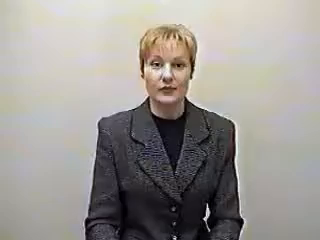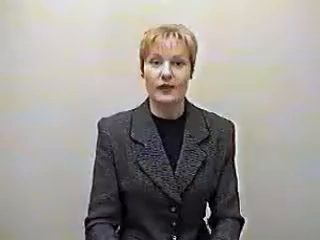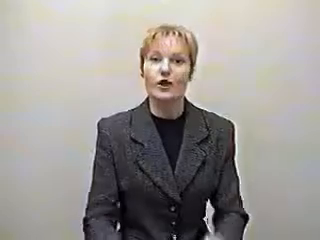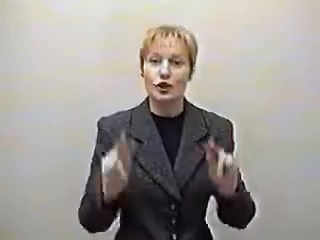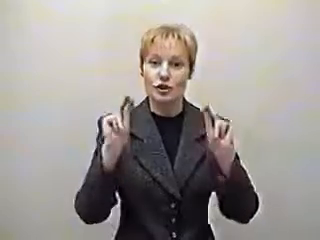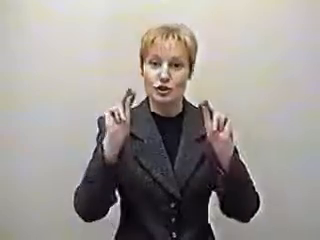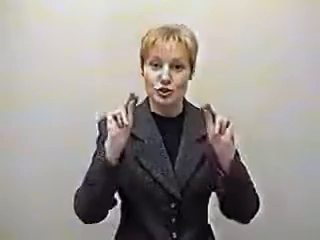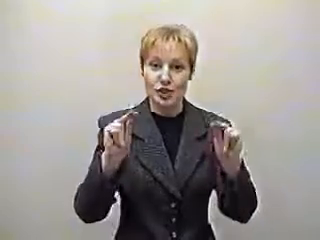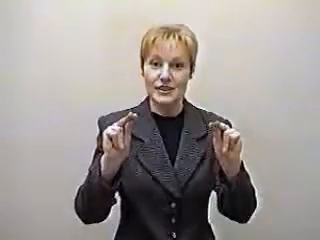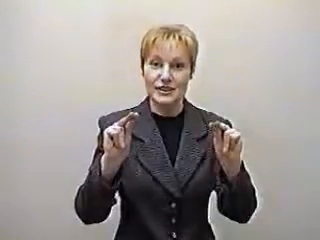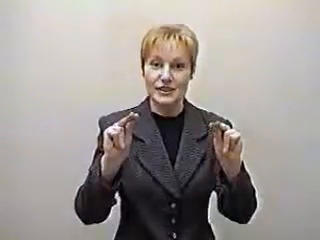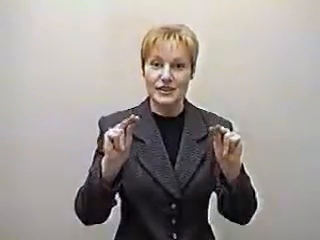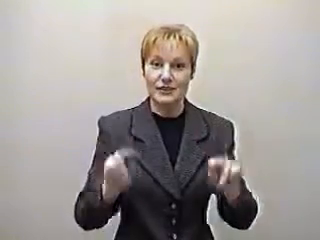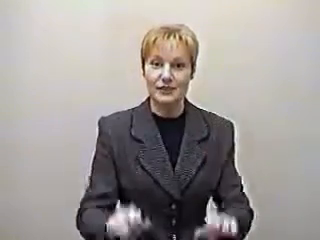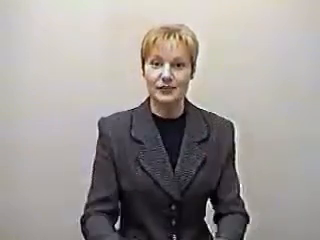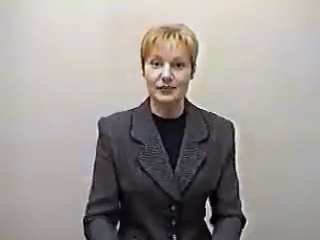честность